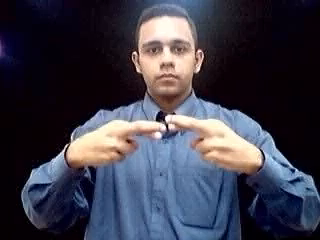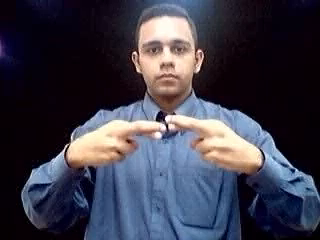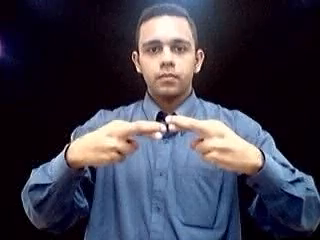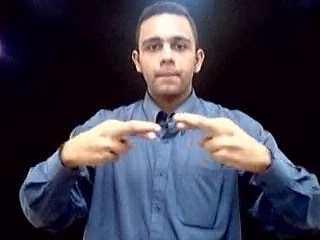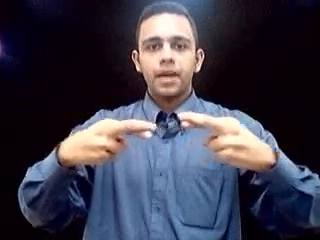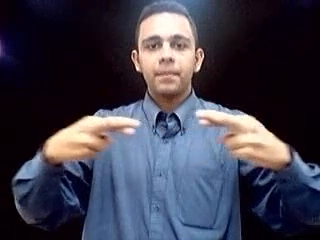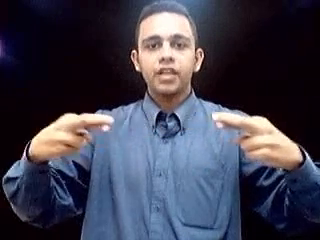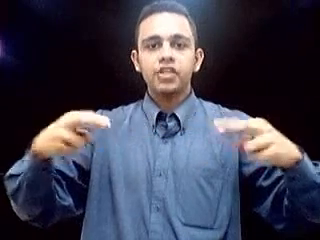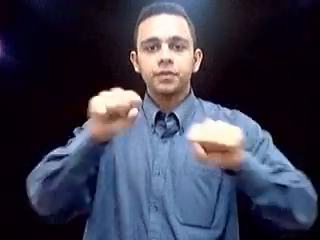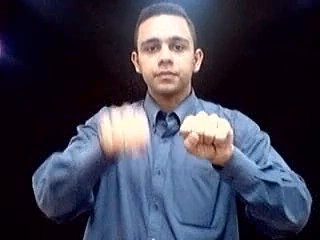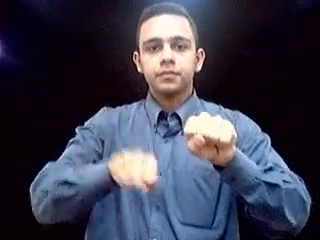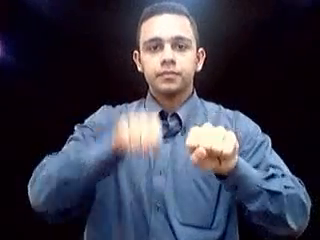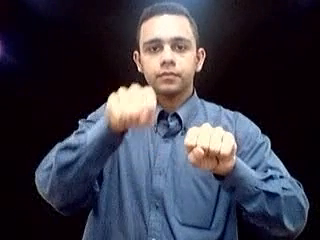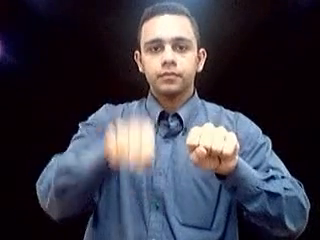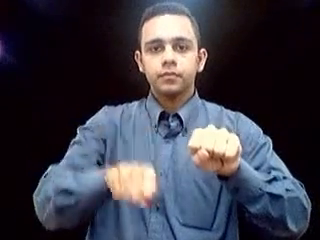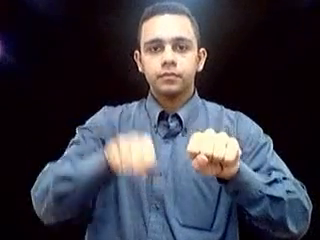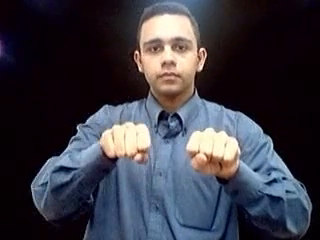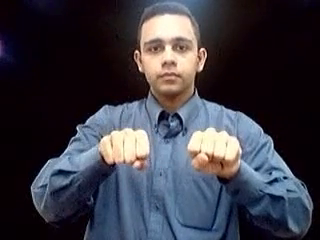barbante